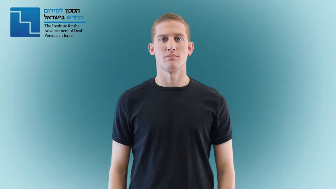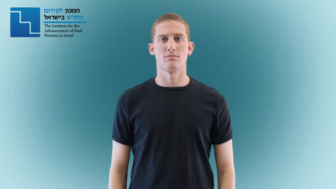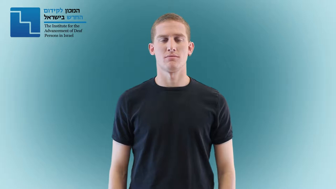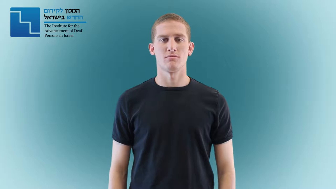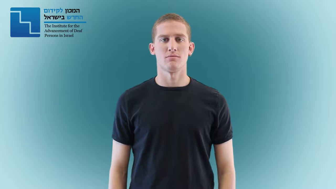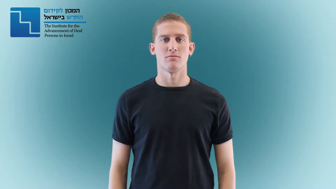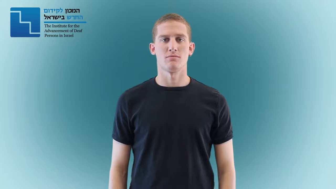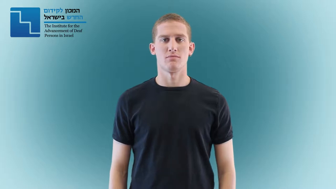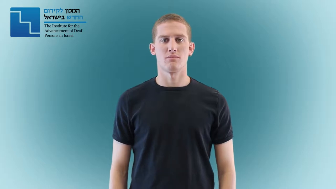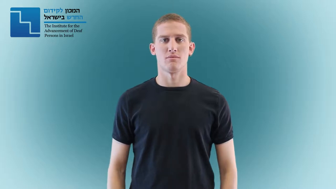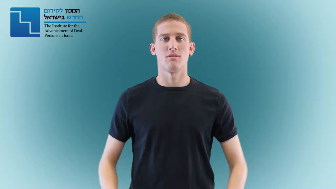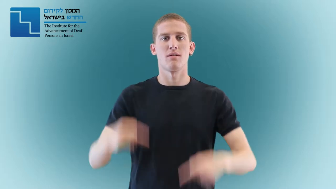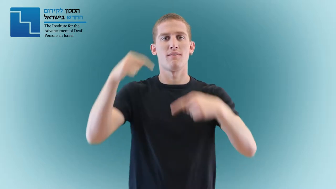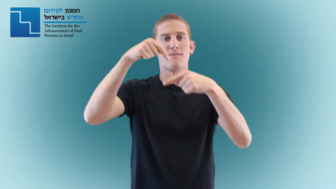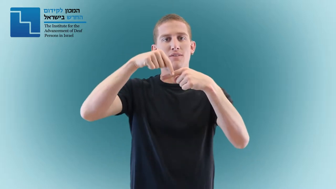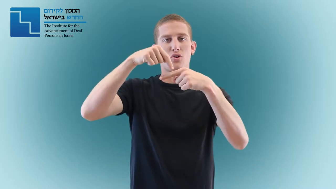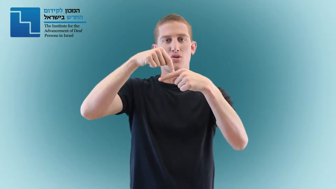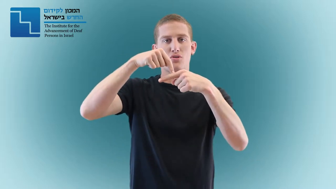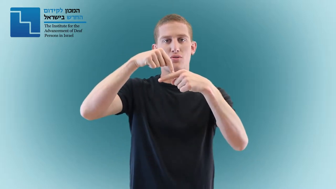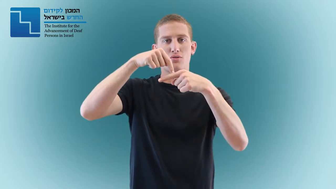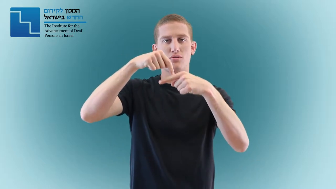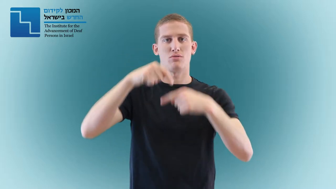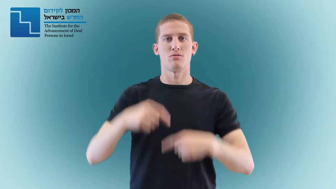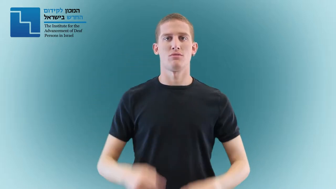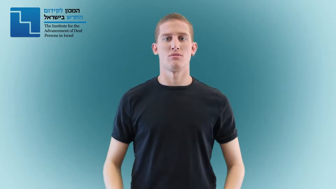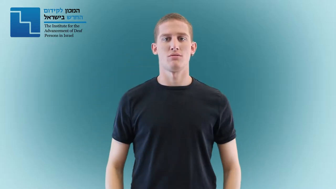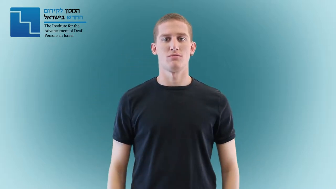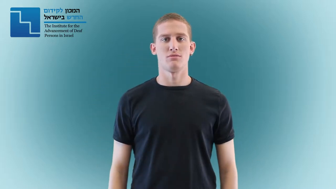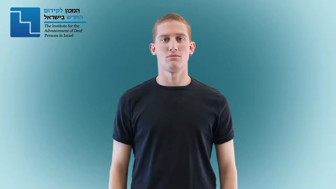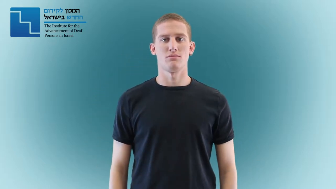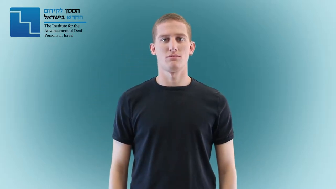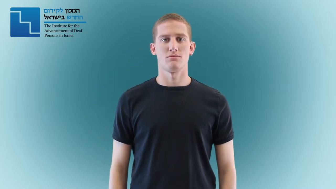חיבור (פעולה בחשבון)